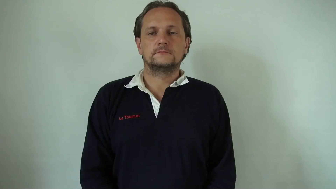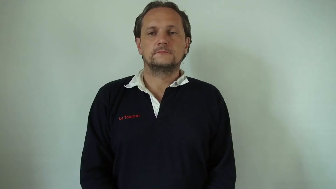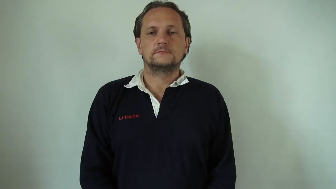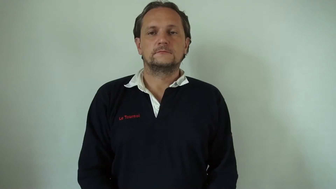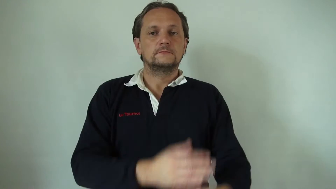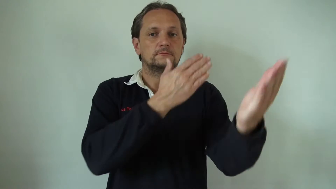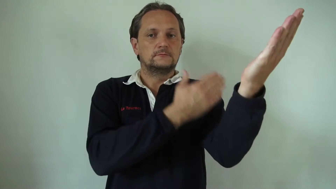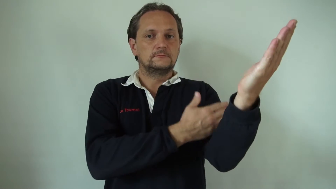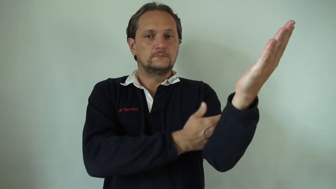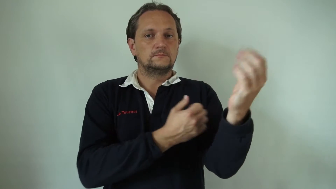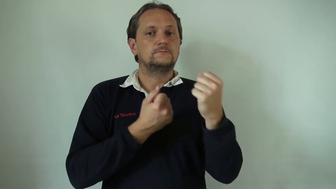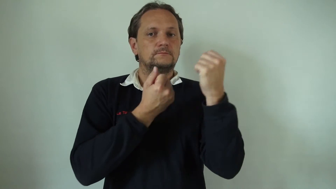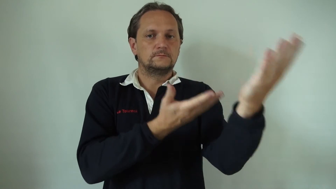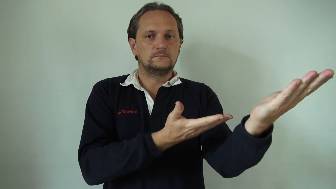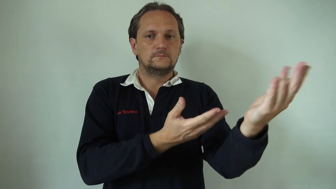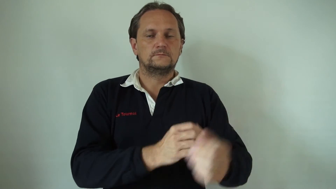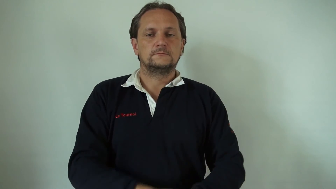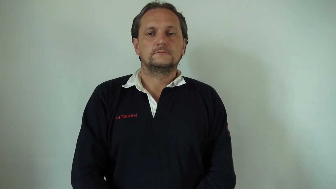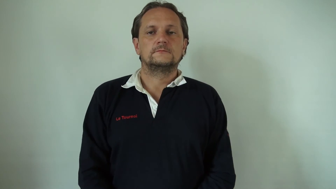Cahier de suggestions